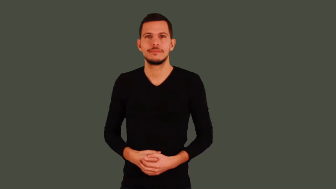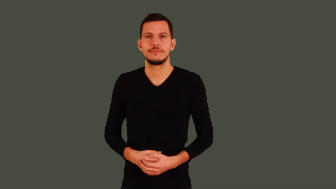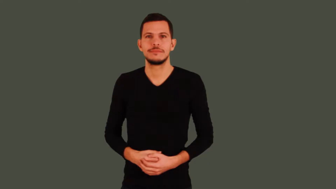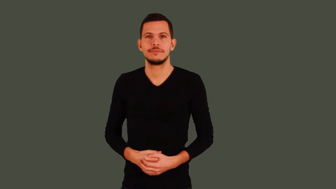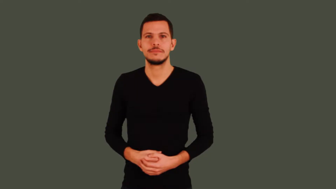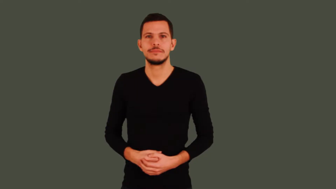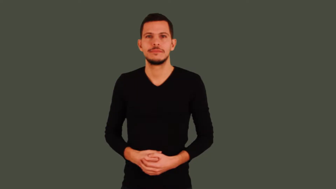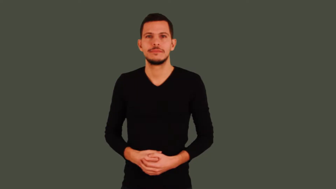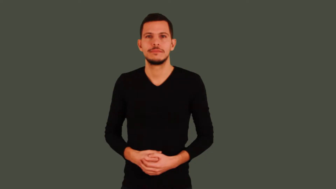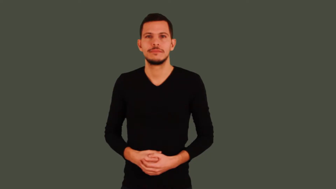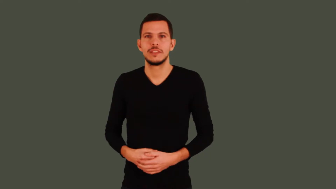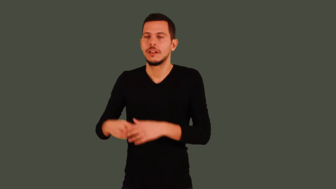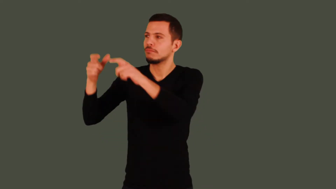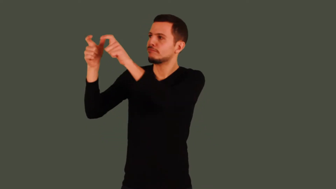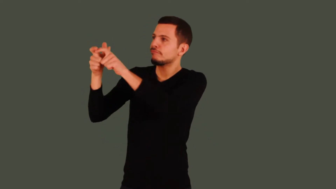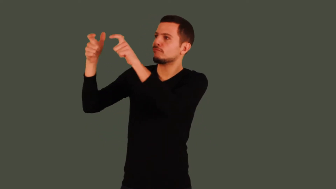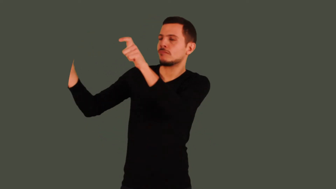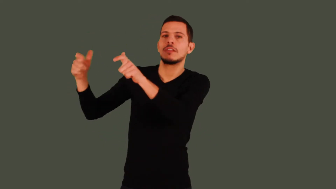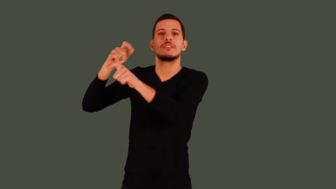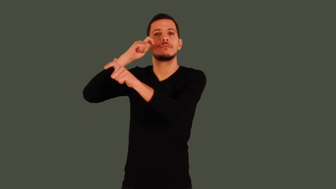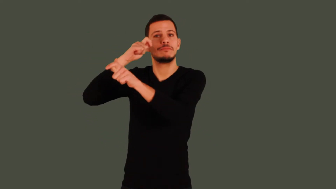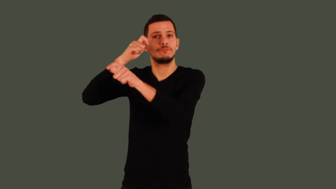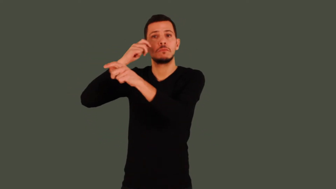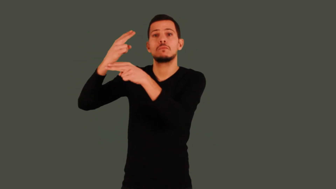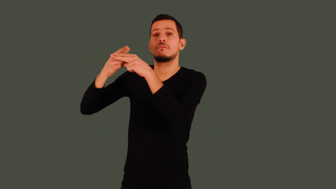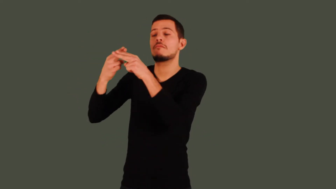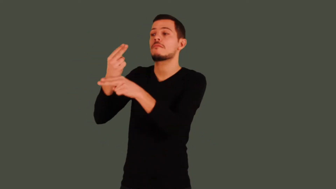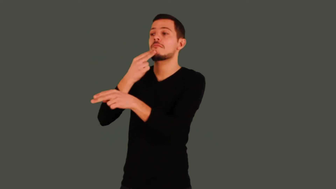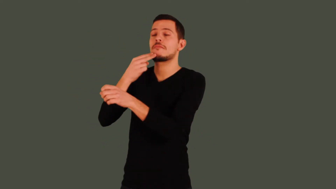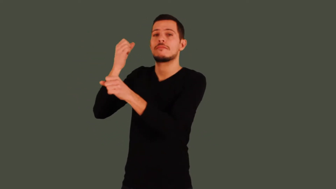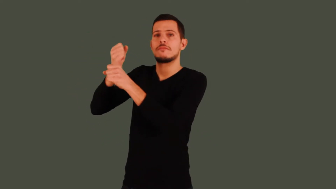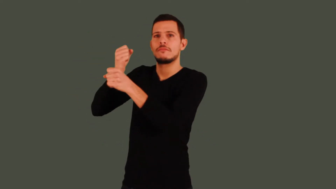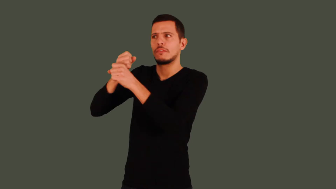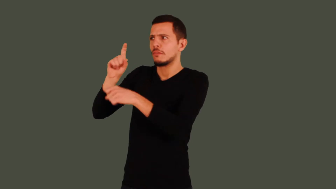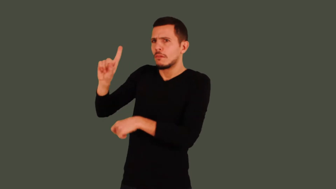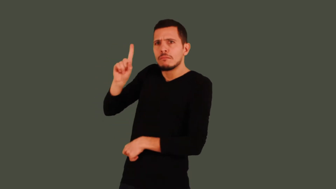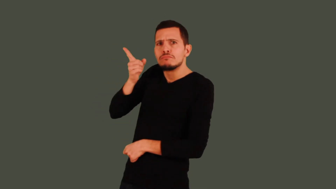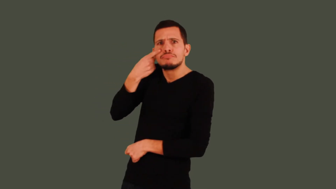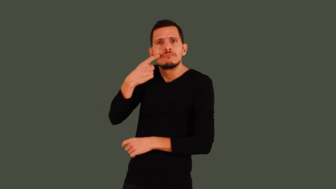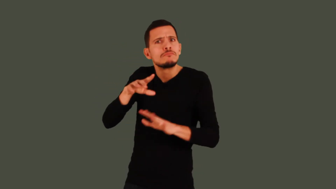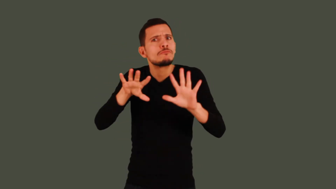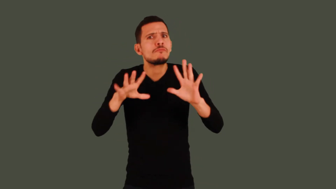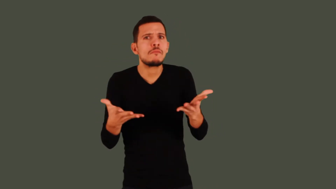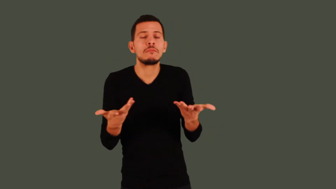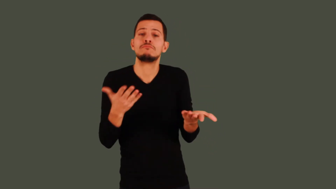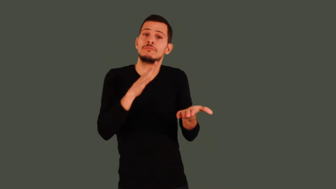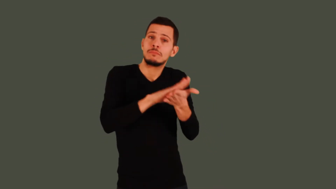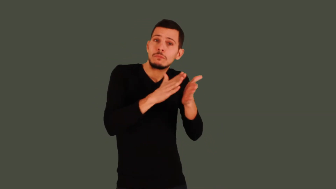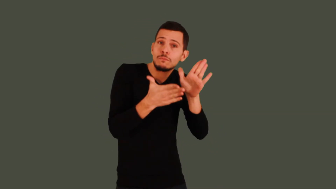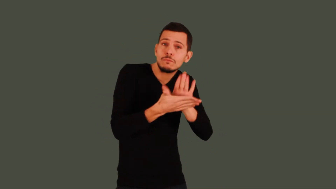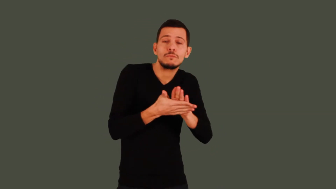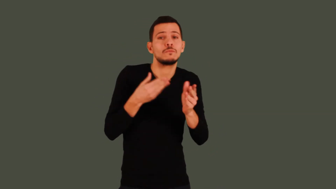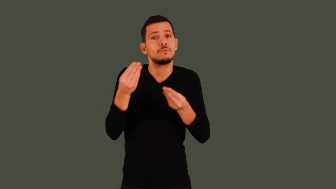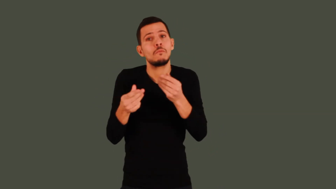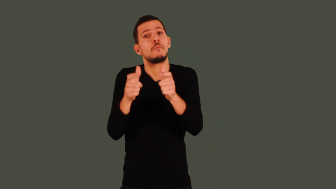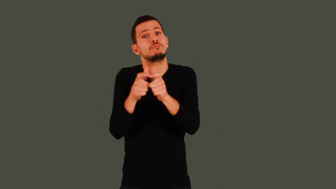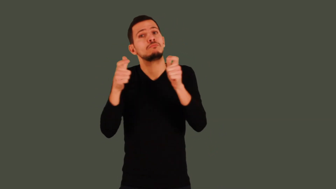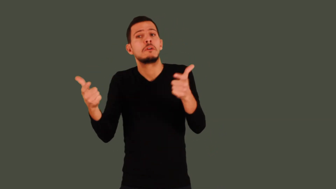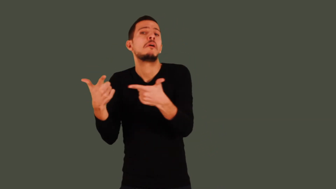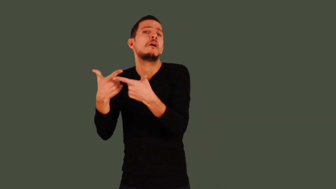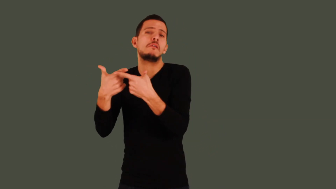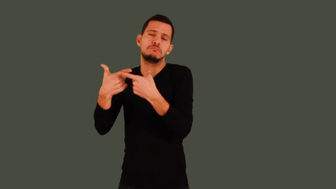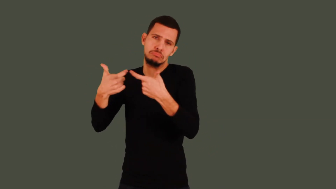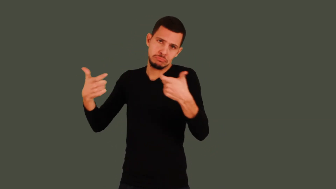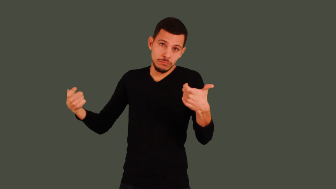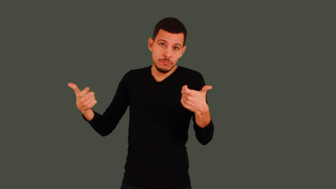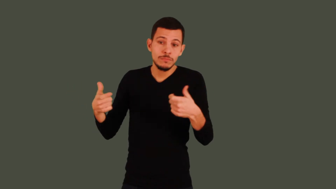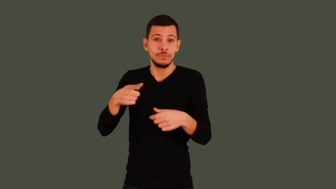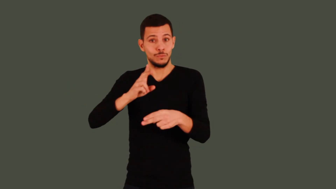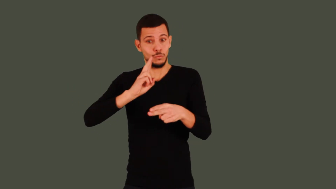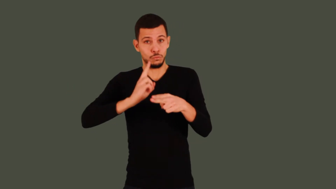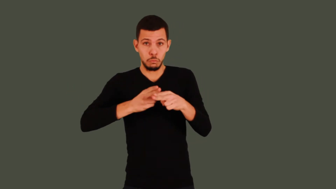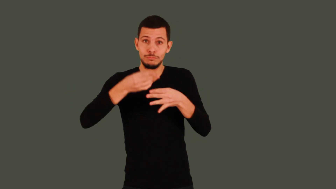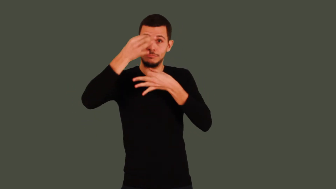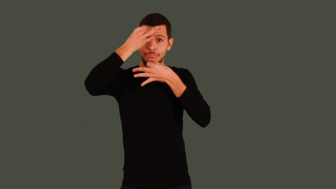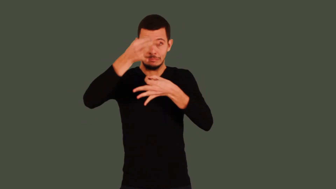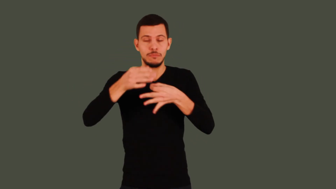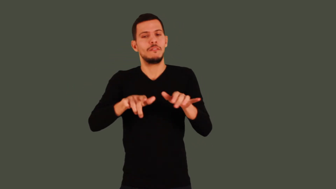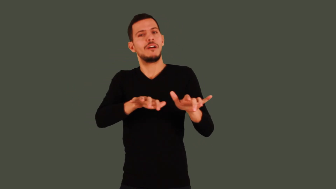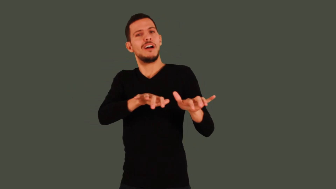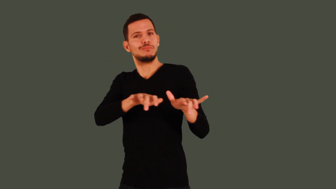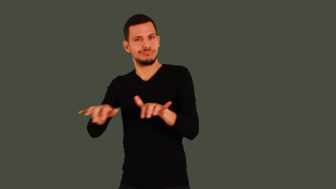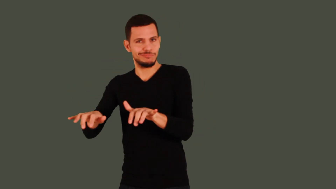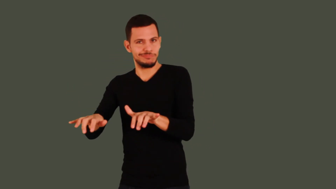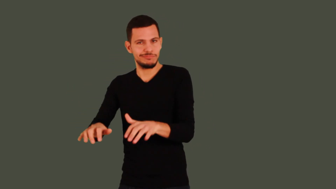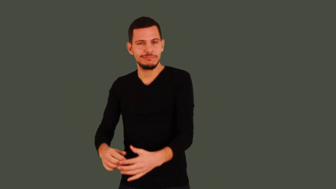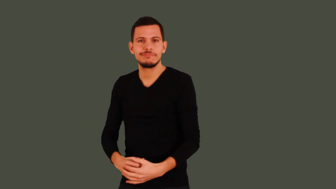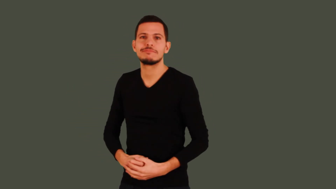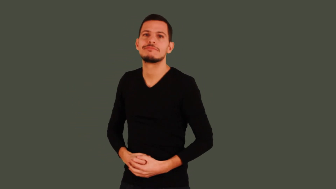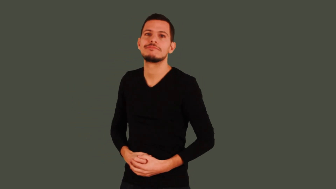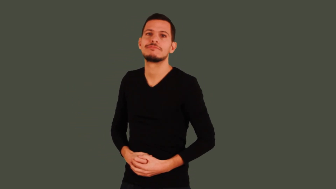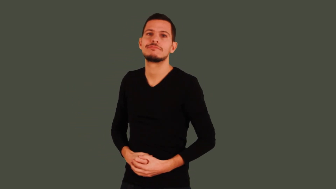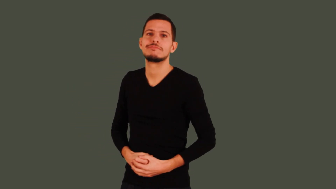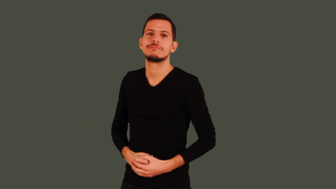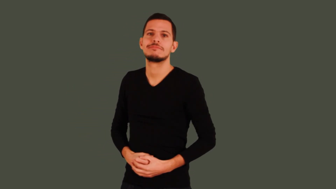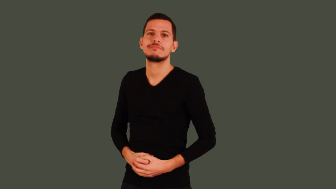PAR QUEL BIAIS AVEZ VOUS ENTENDU PARLER DE QUALITRAVAIL NOM PRECIS